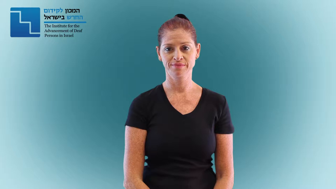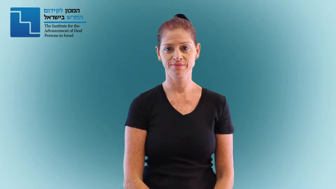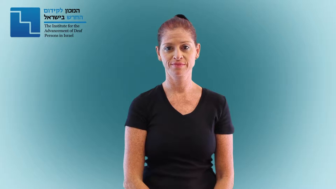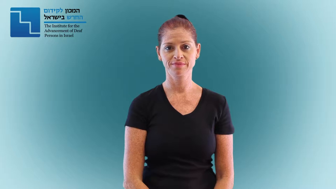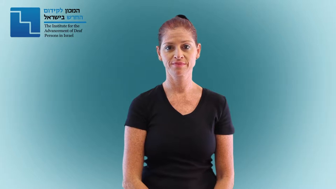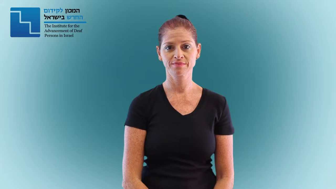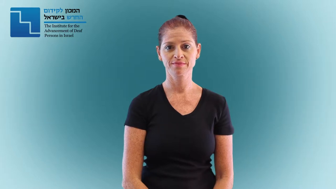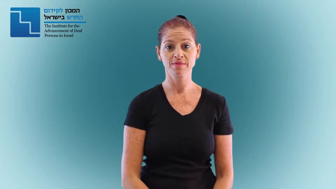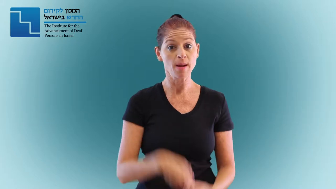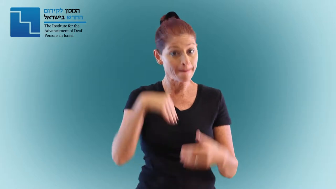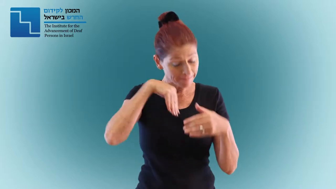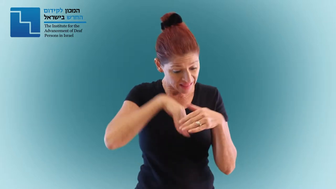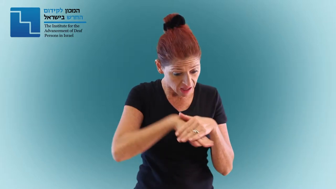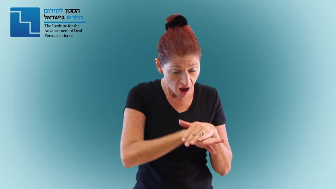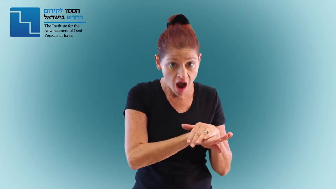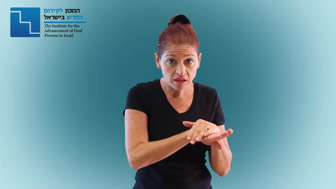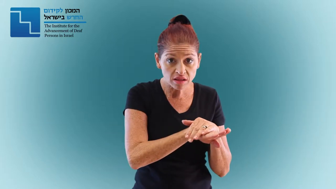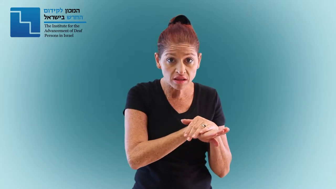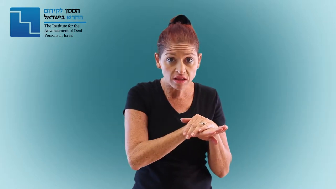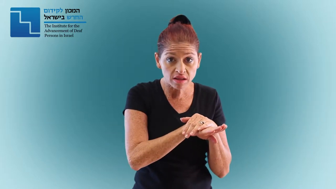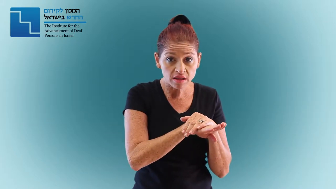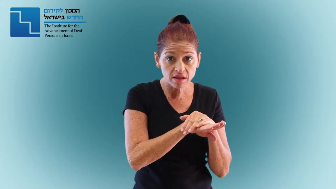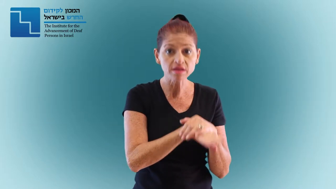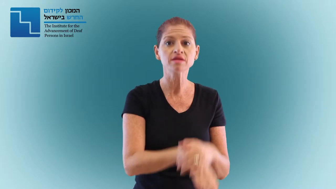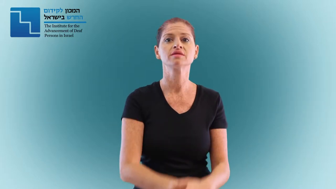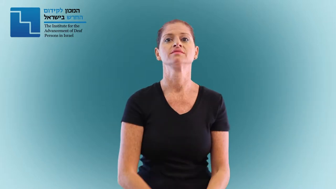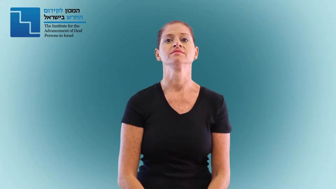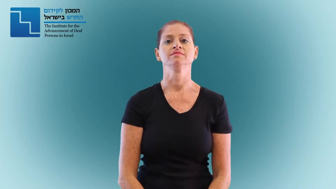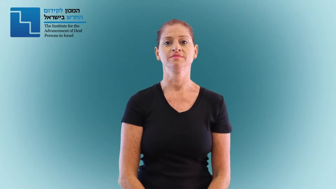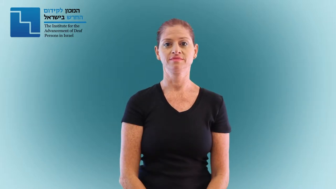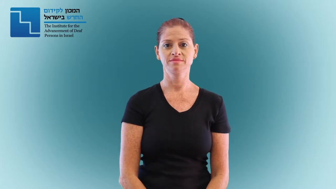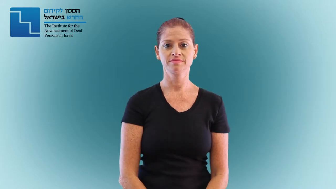מתחת